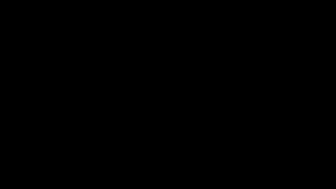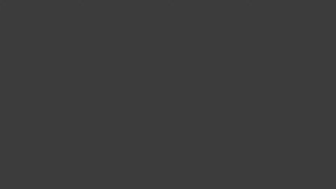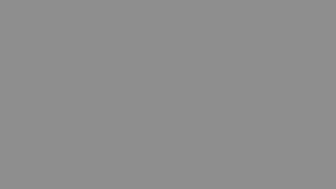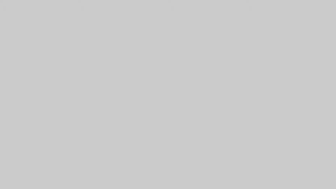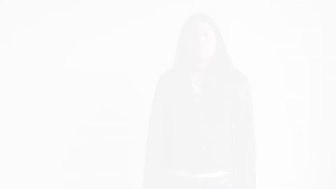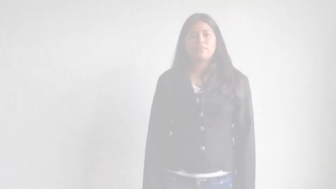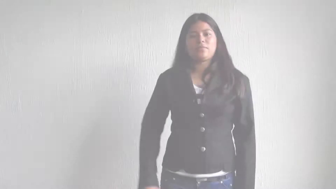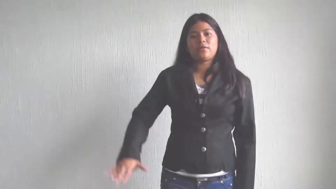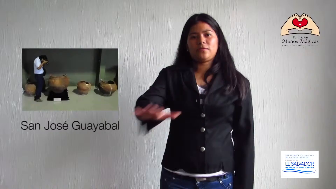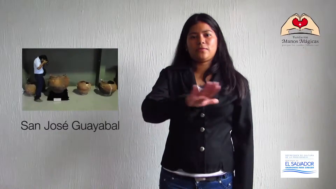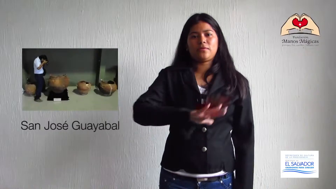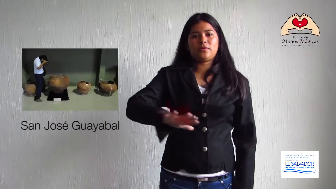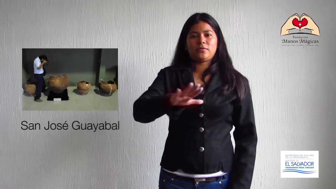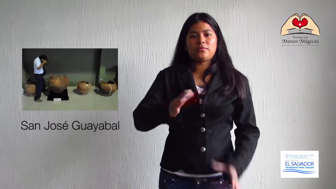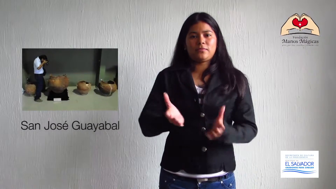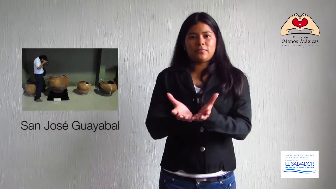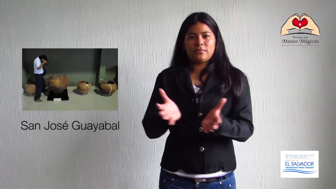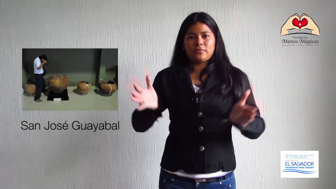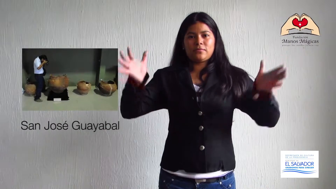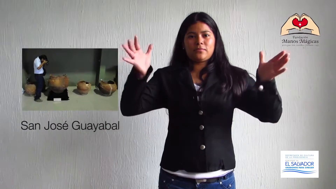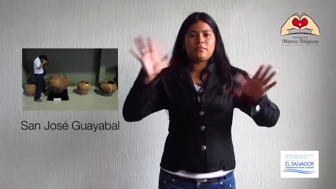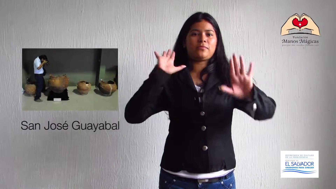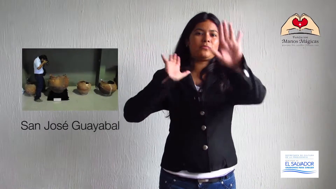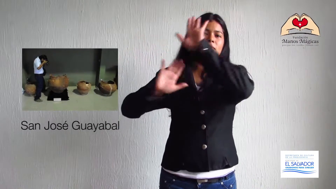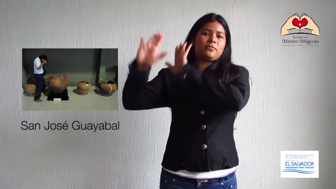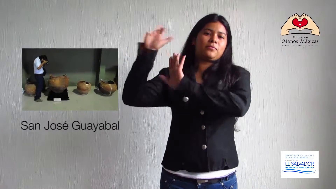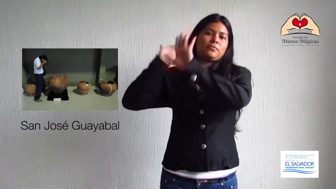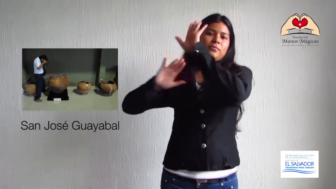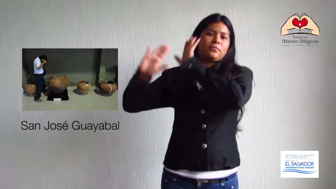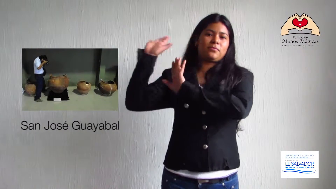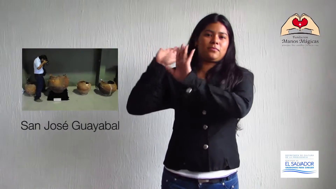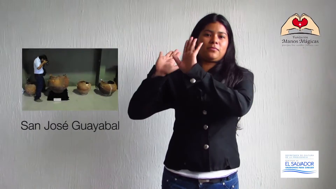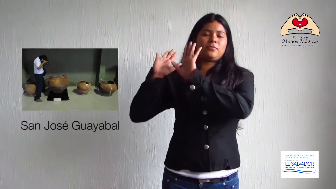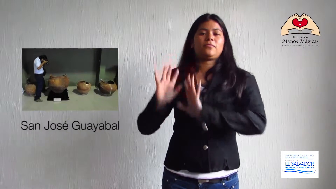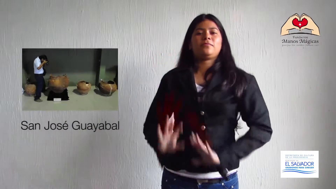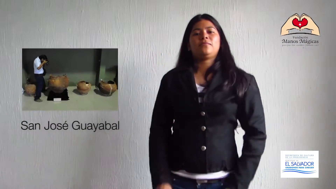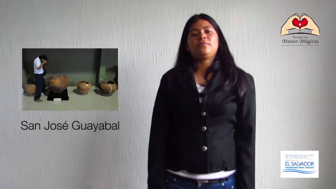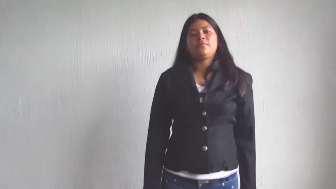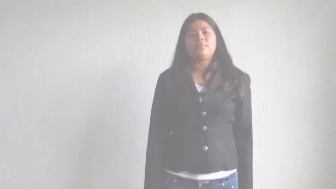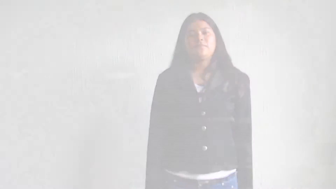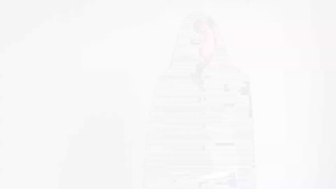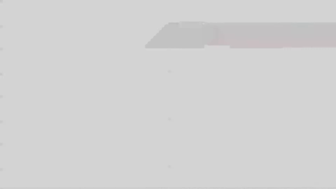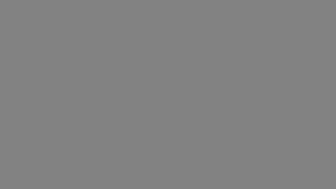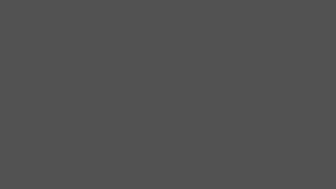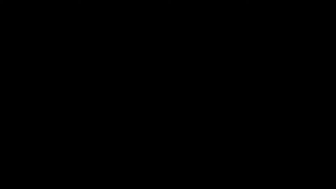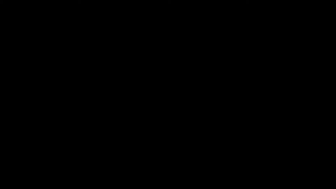San Jose Guayabal